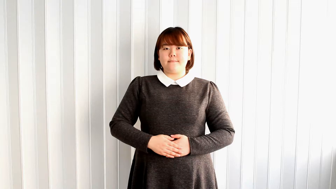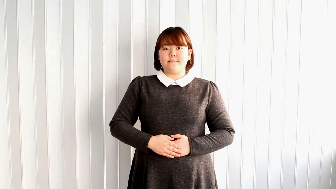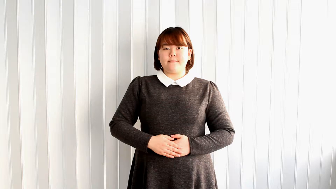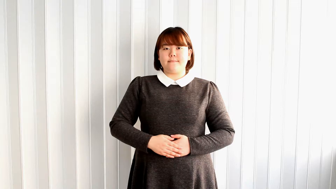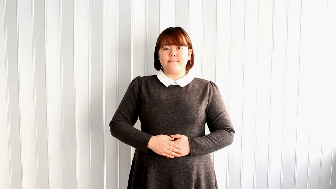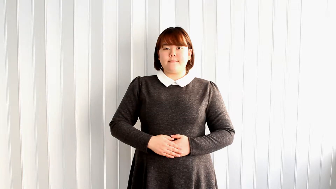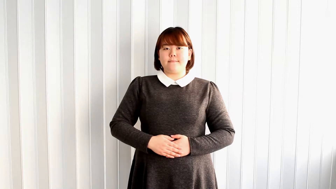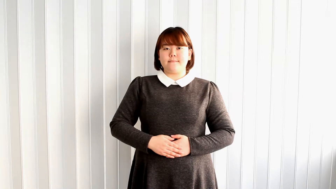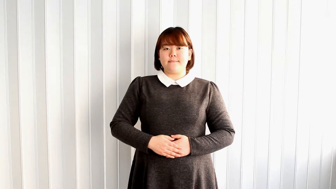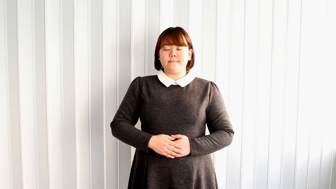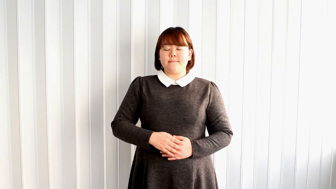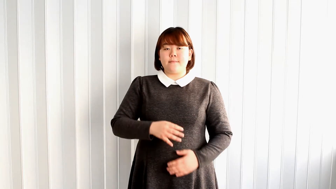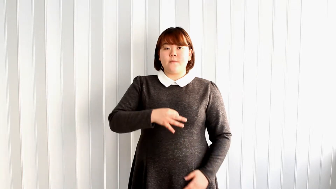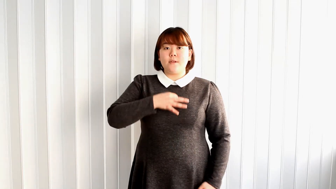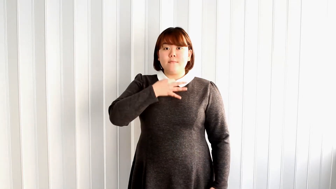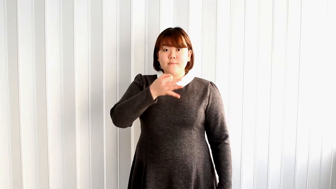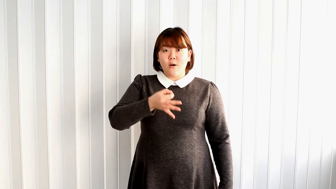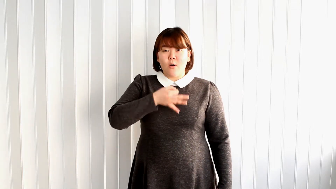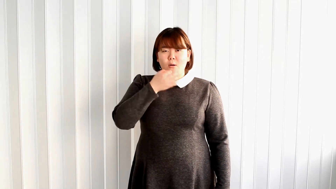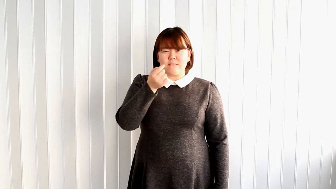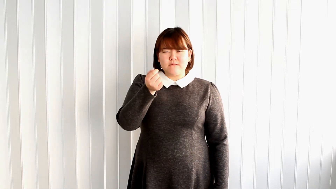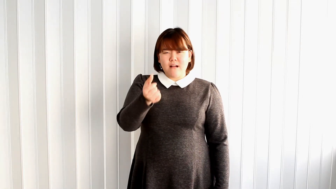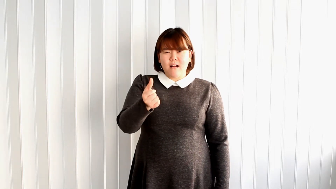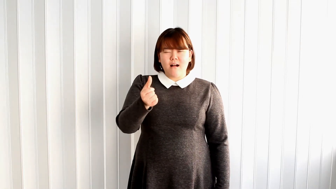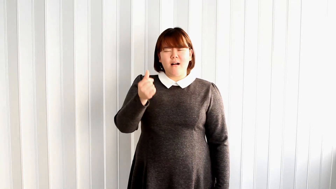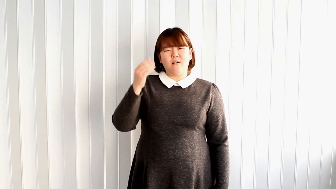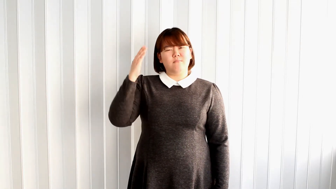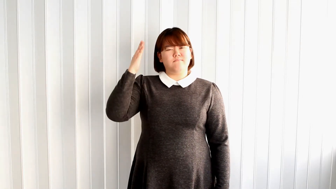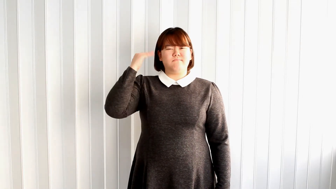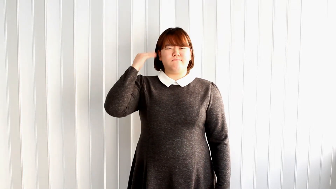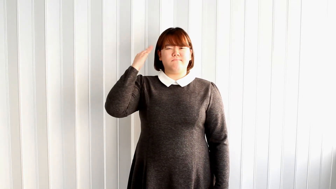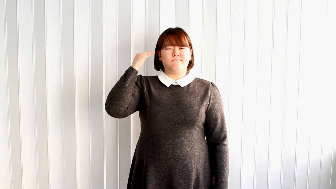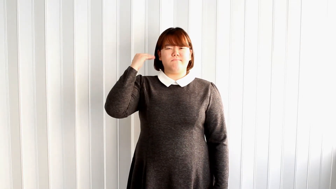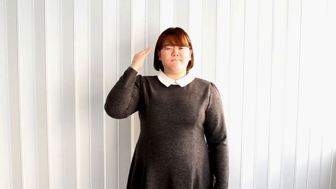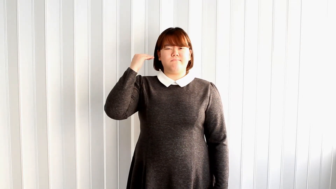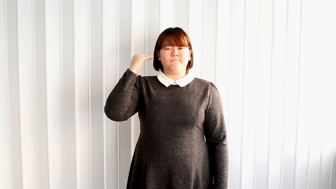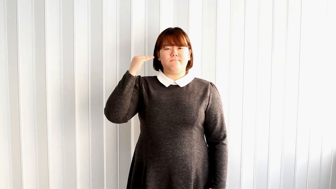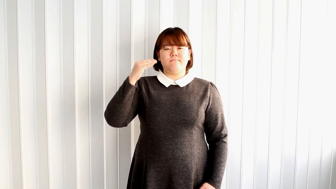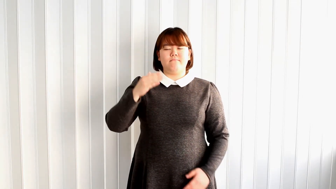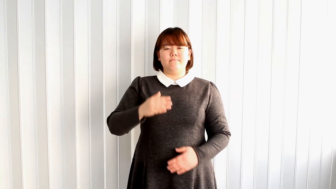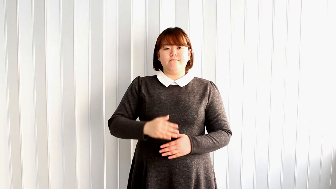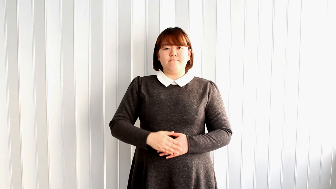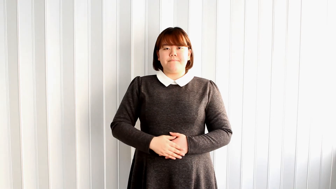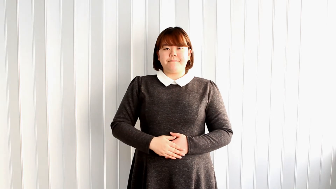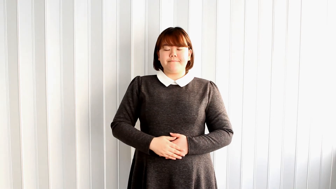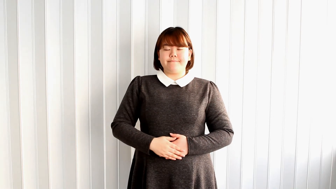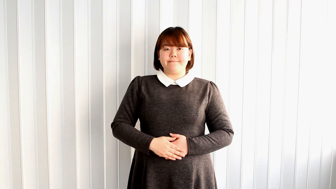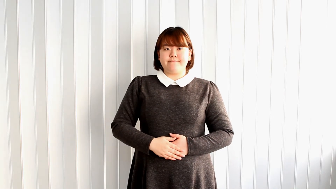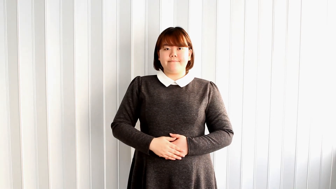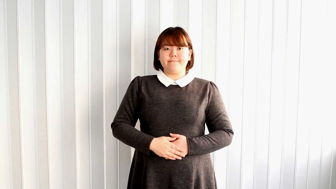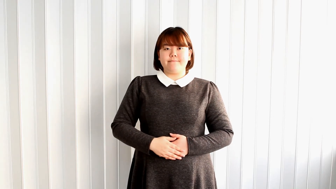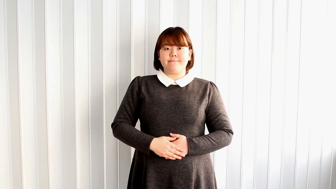목소리가작아서잘안들린다